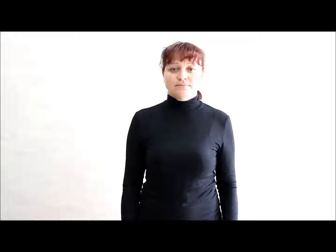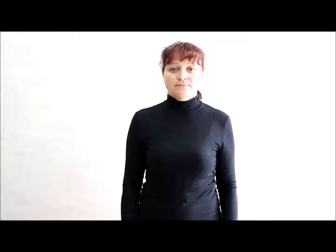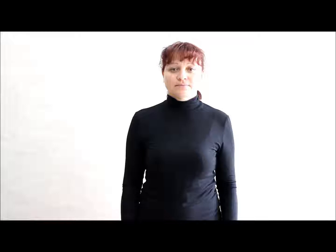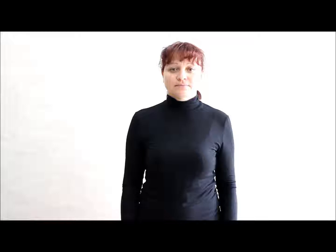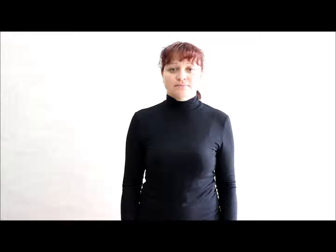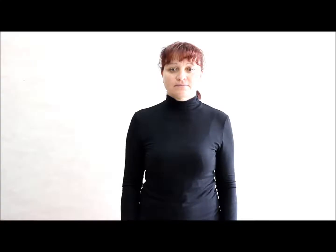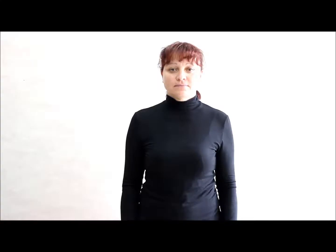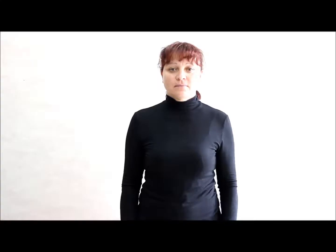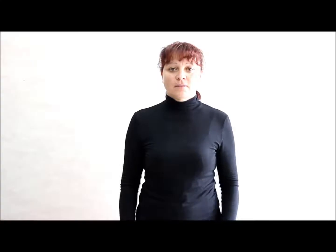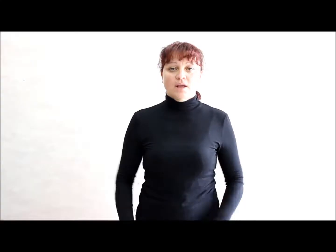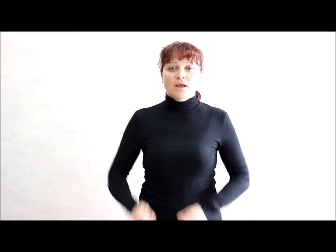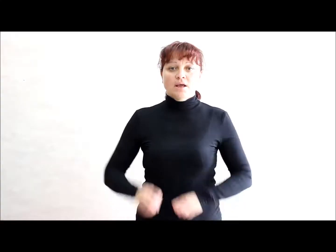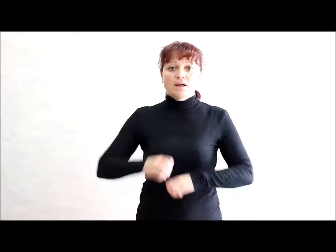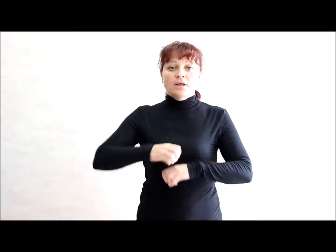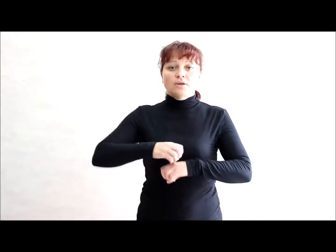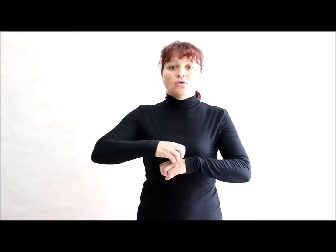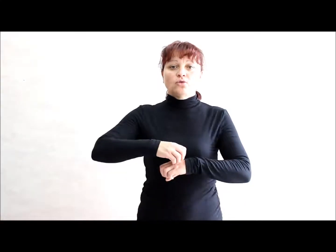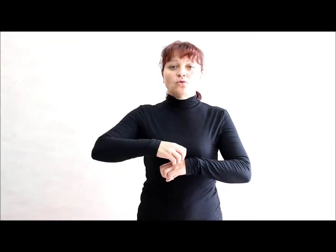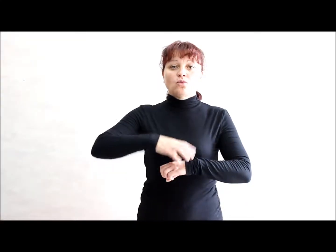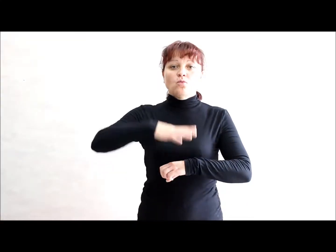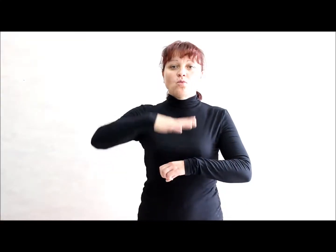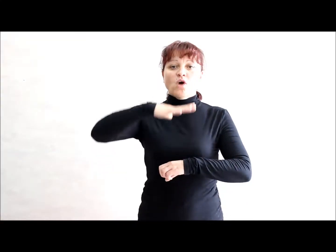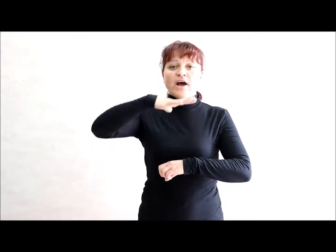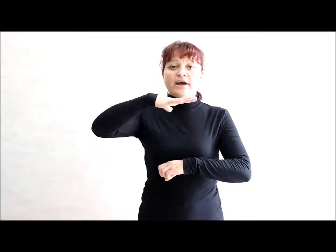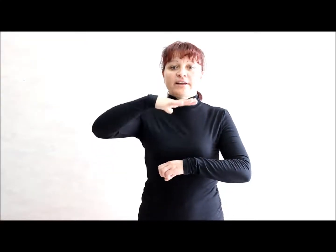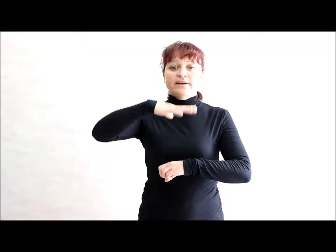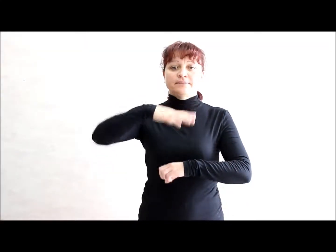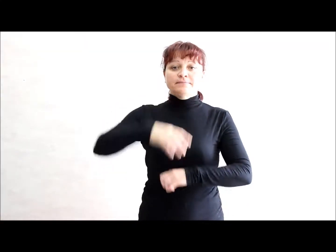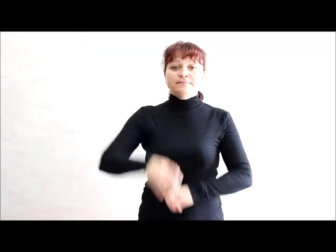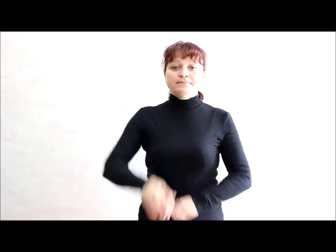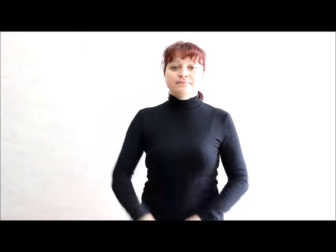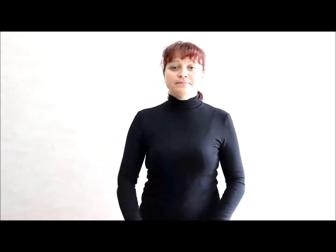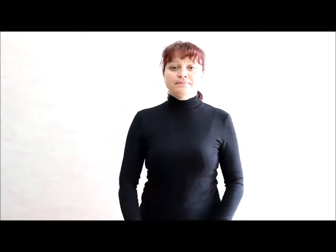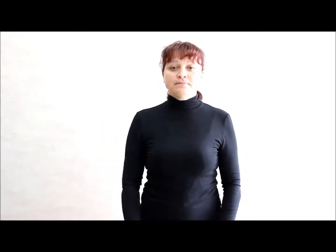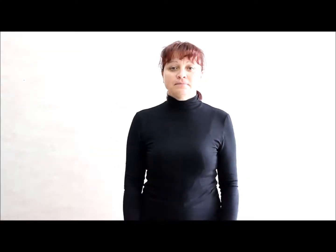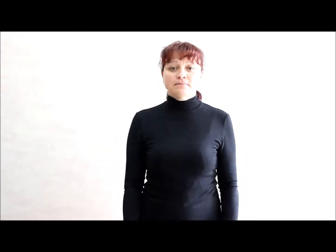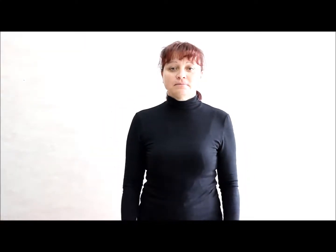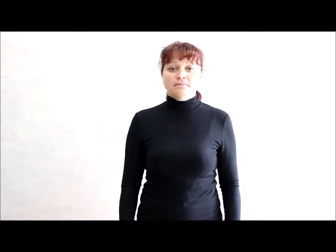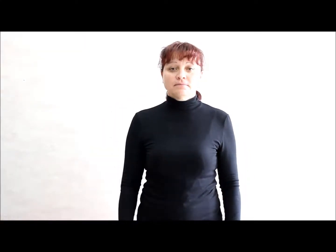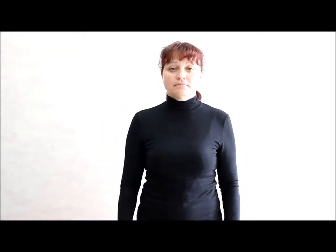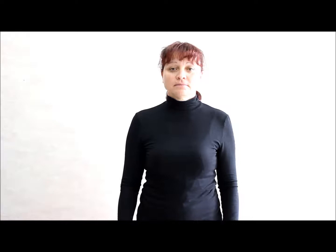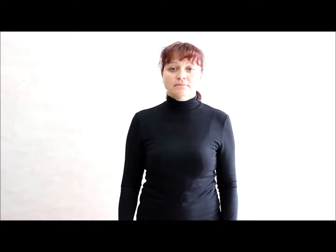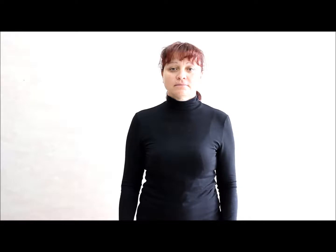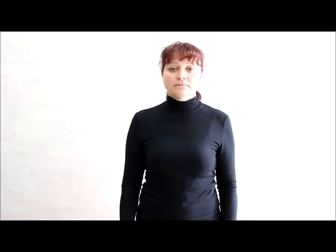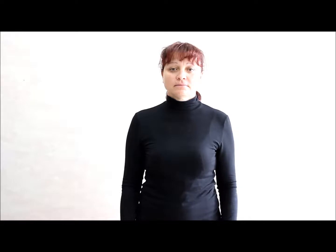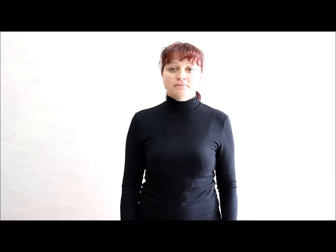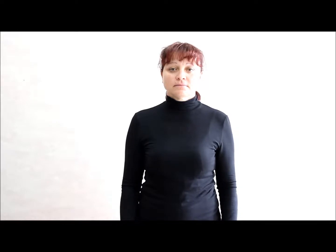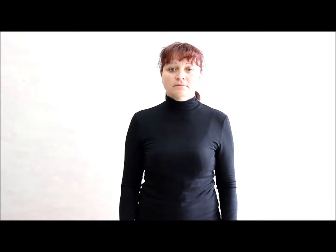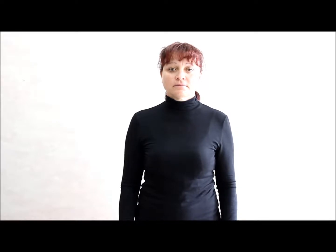Tumoare